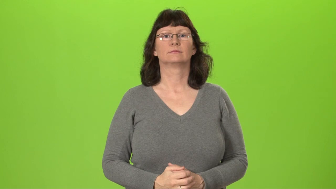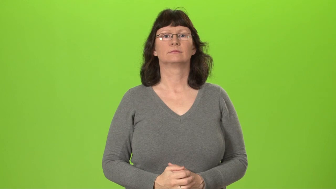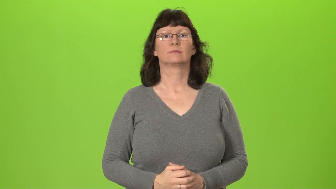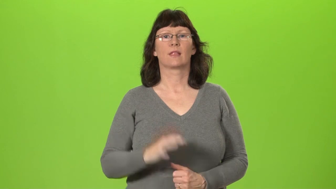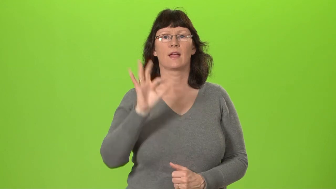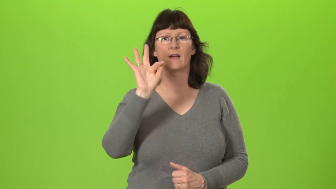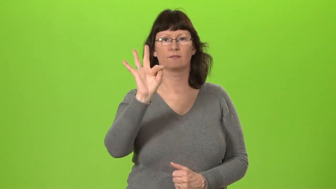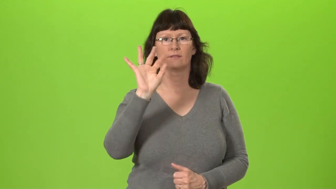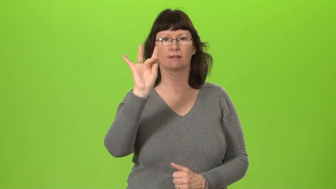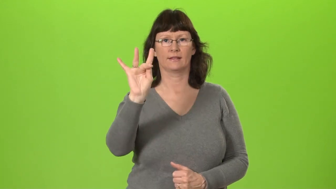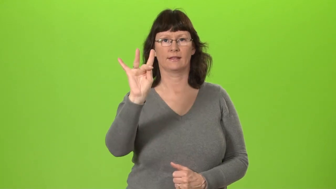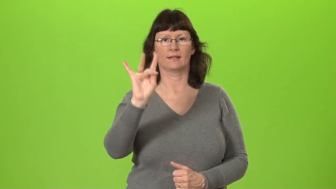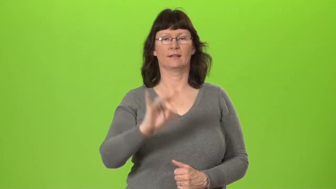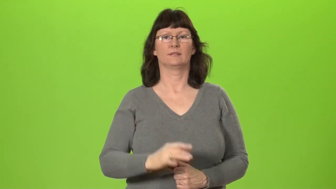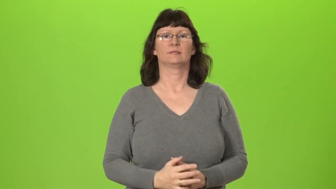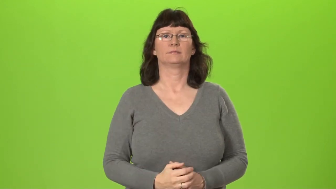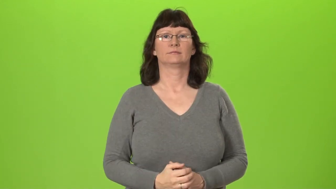FG